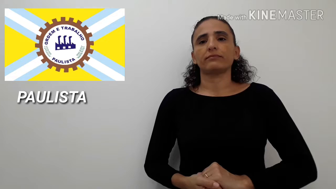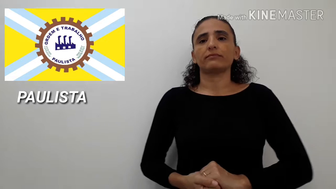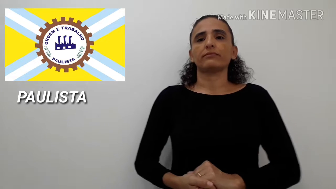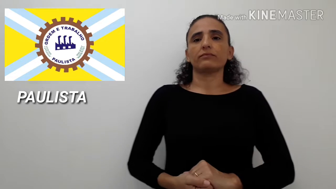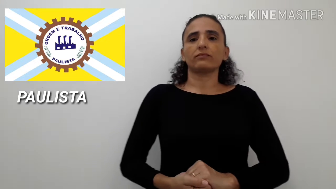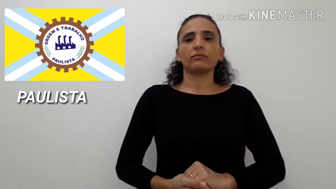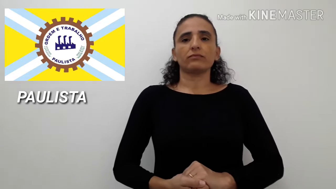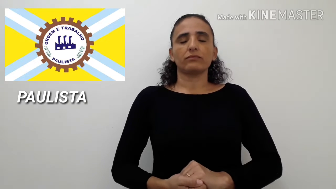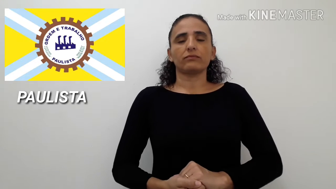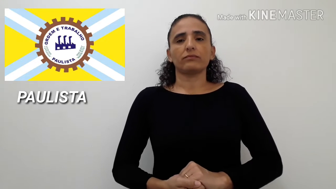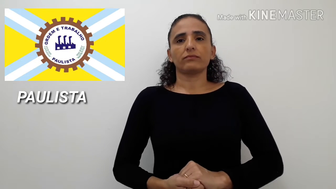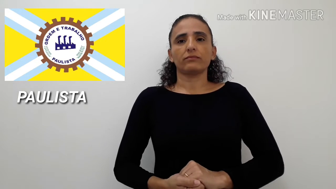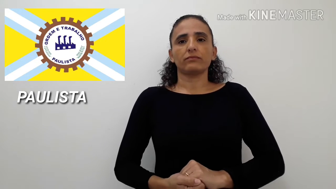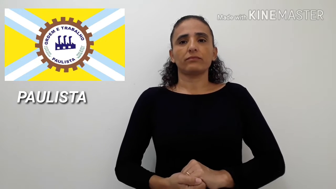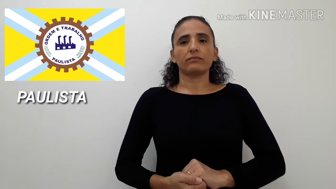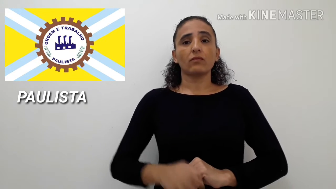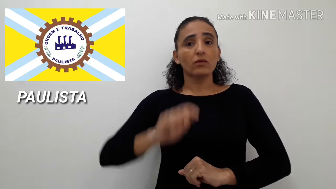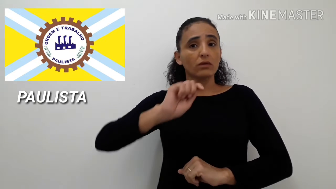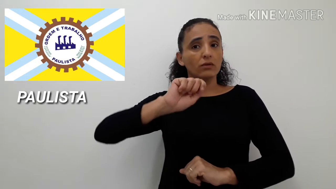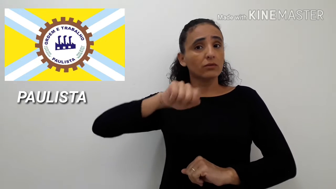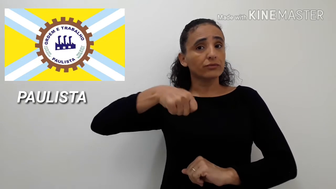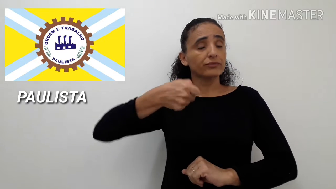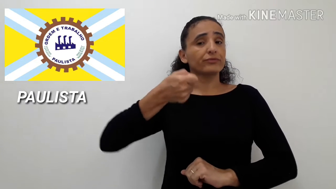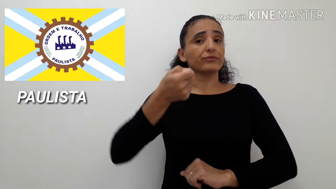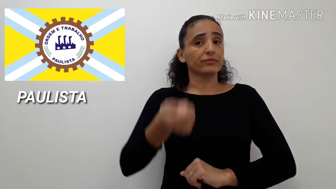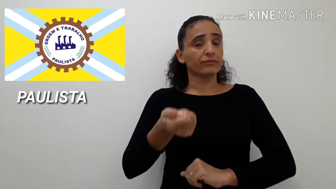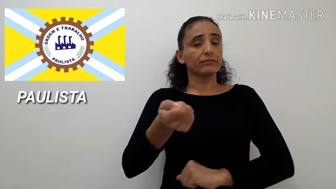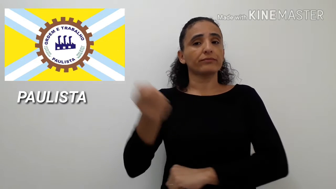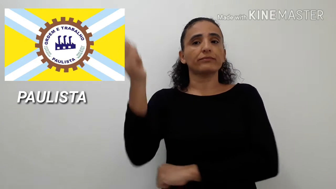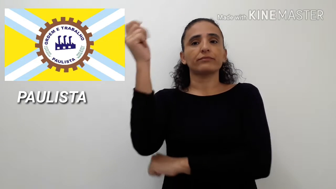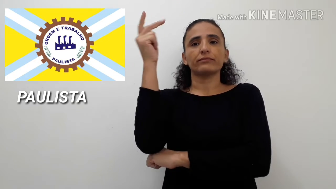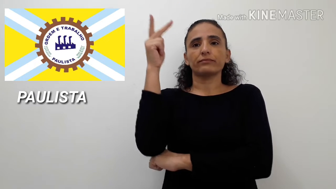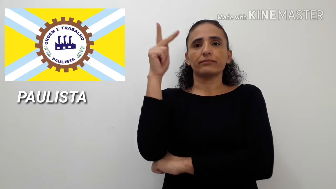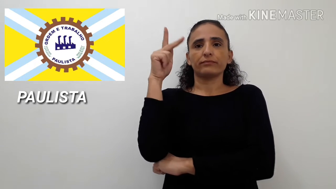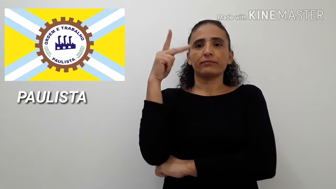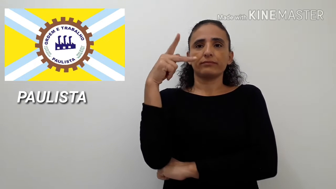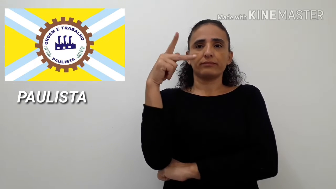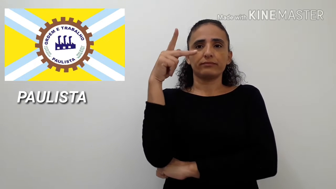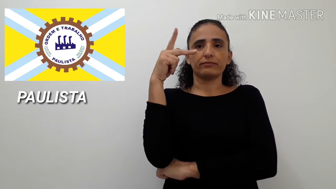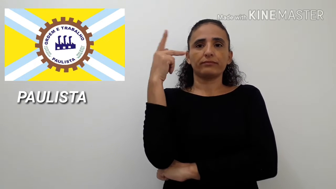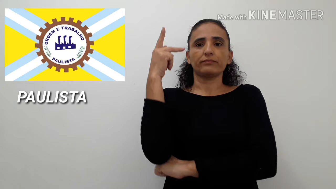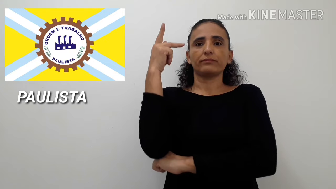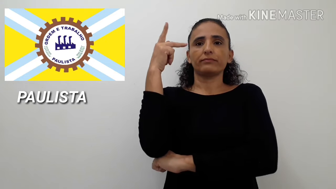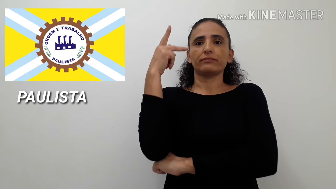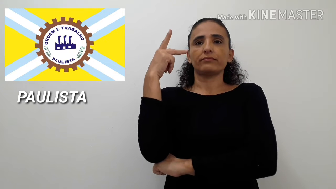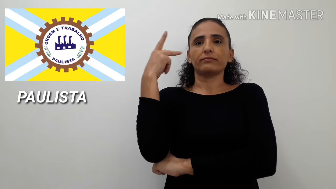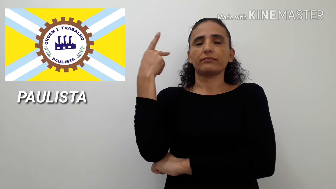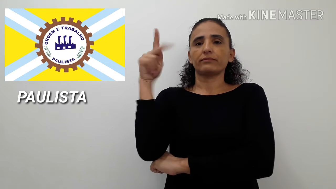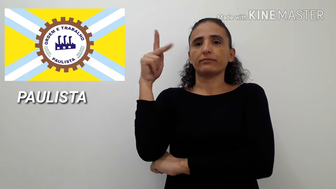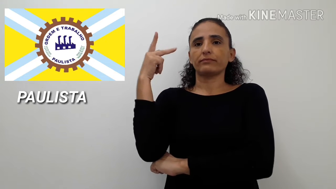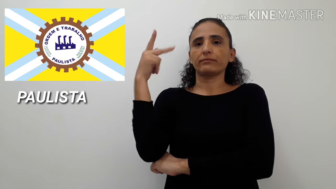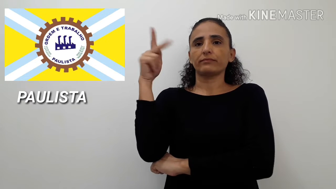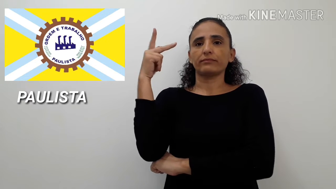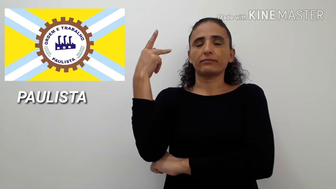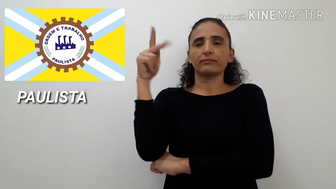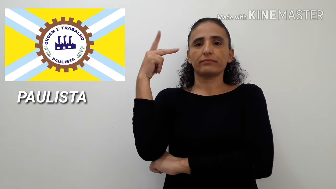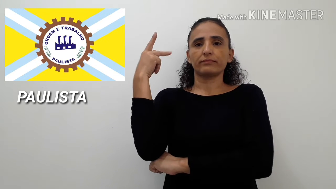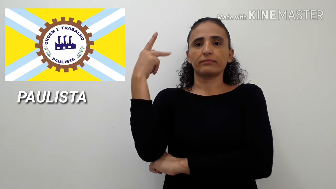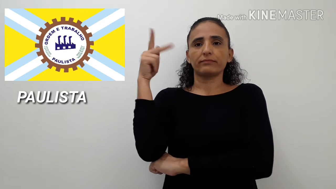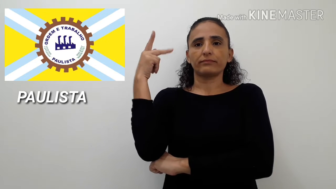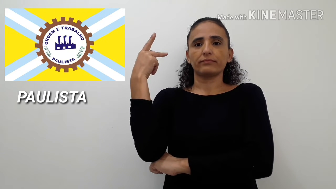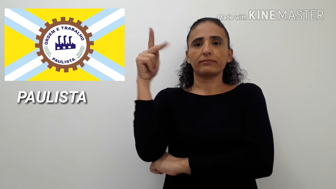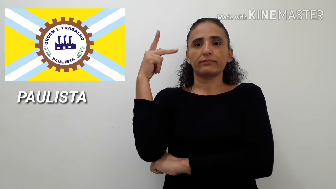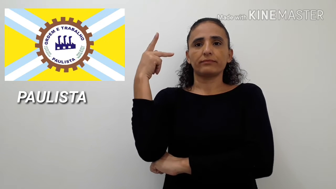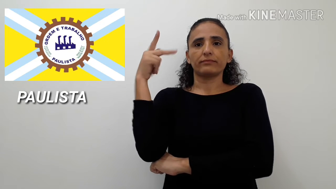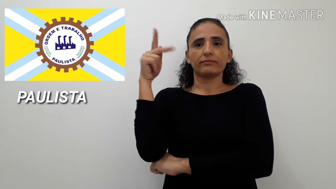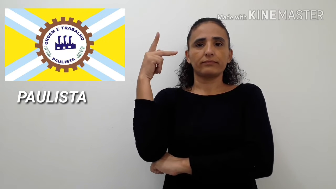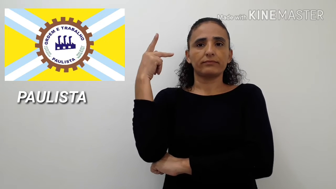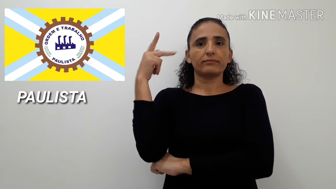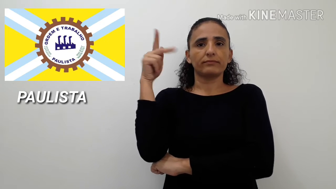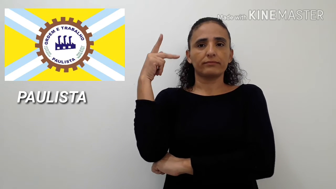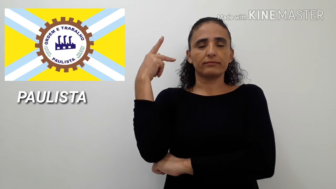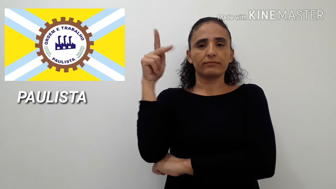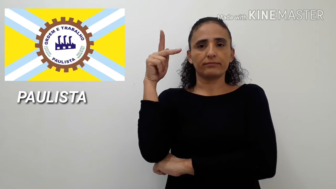PAULISTA - PE